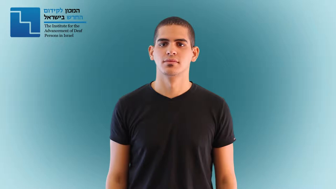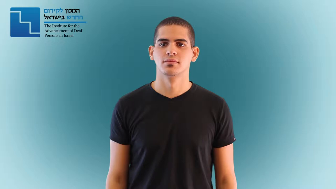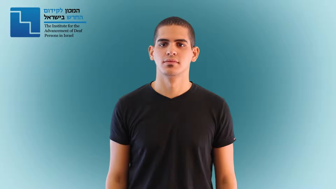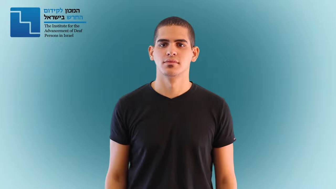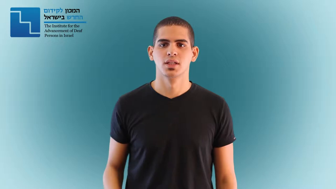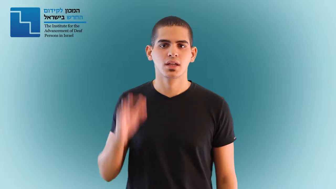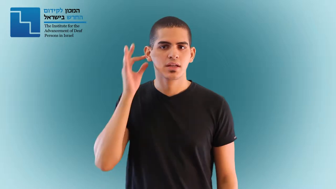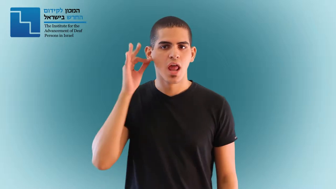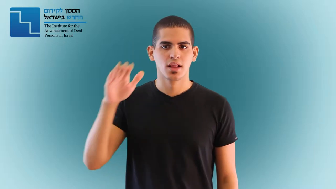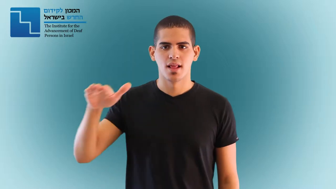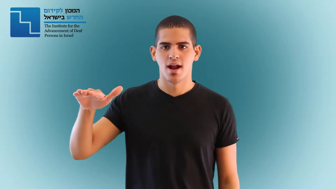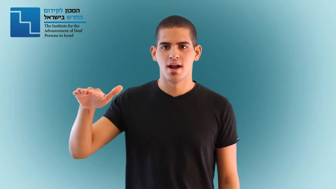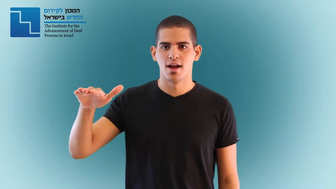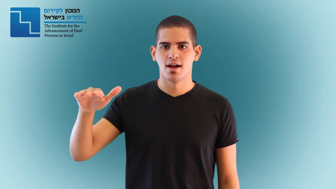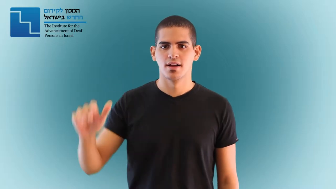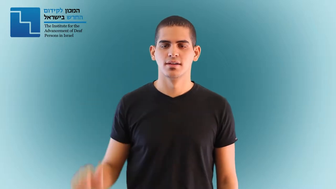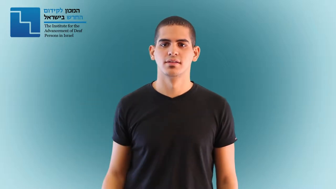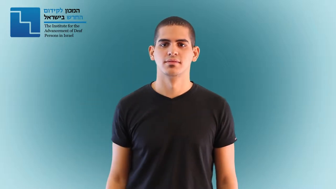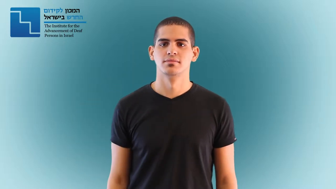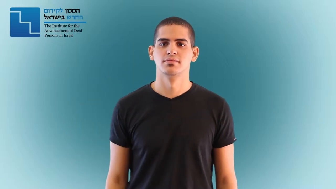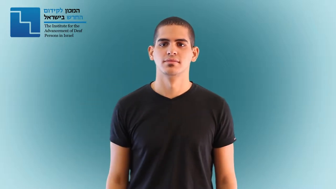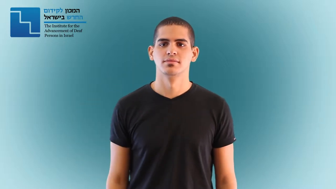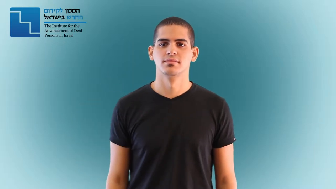ילדה